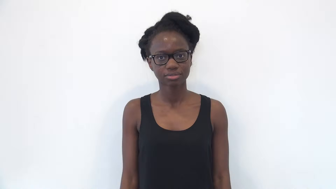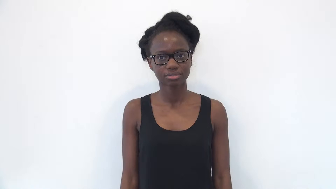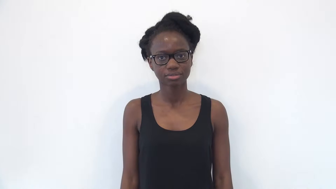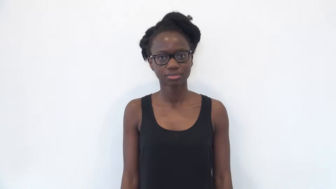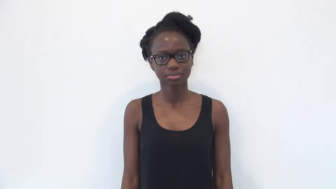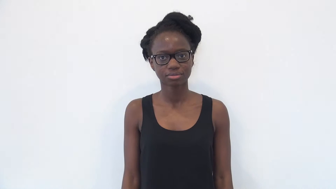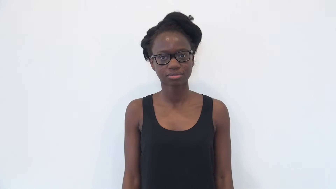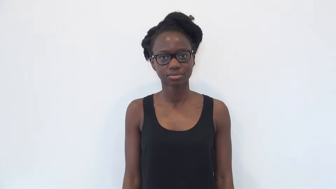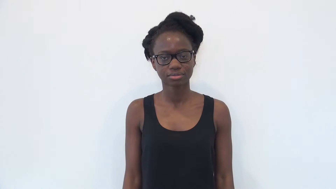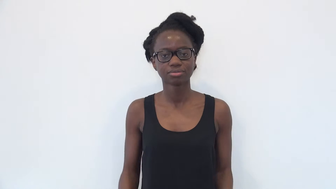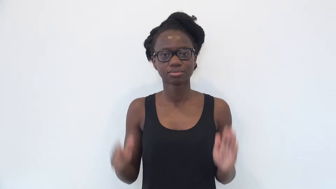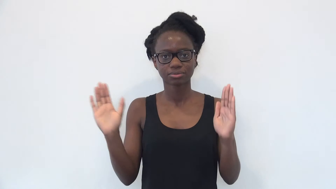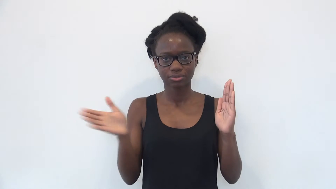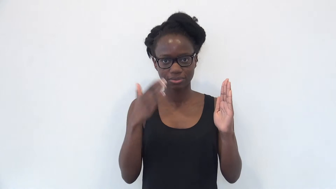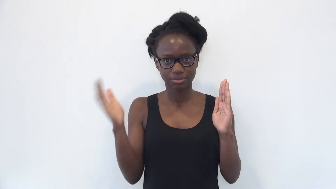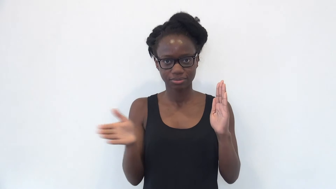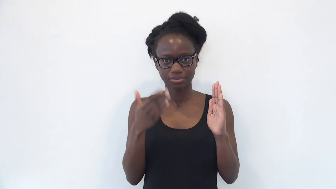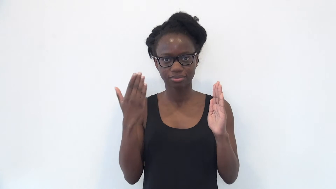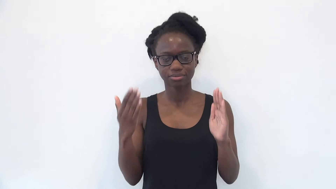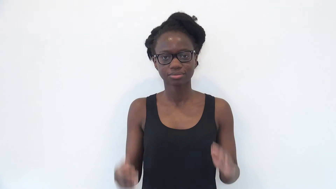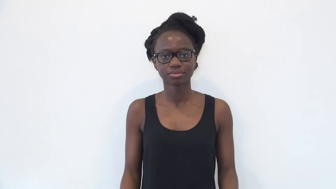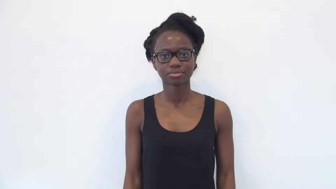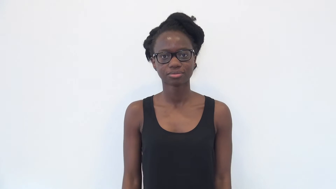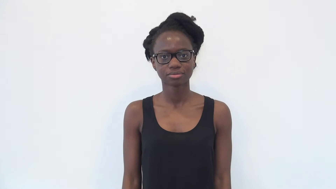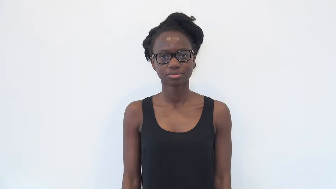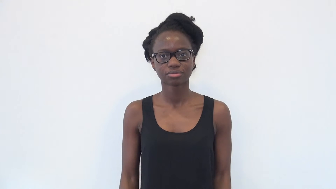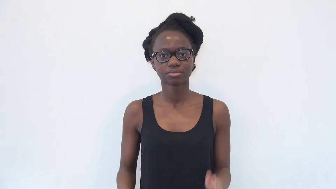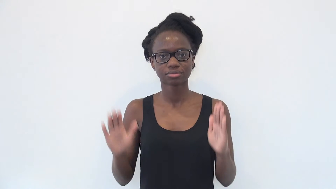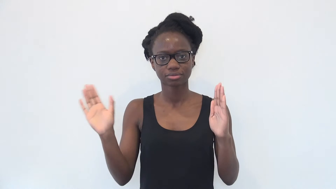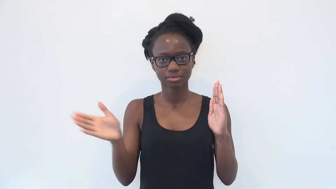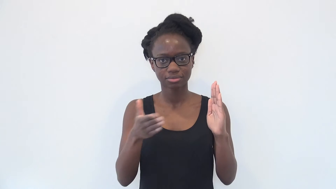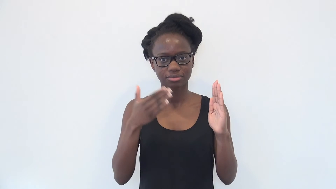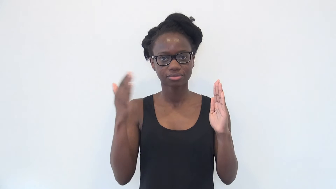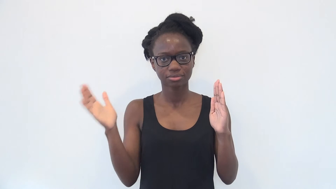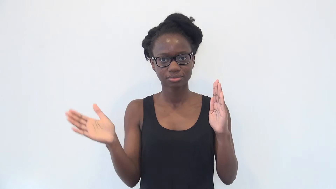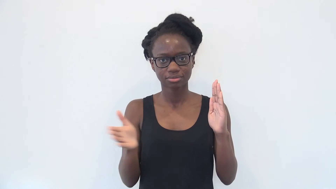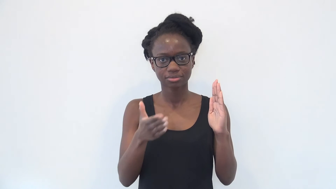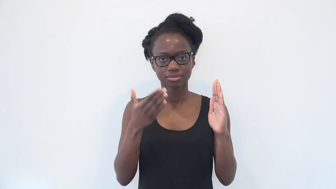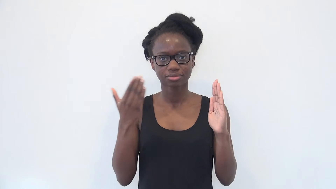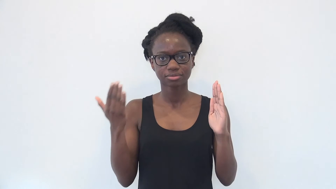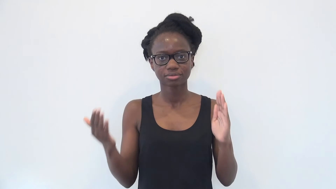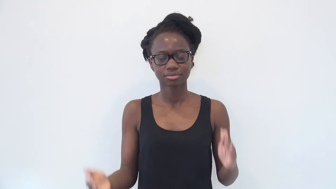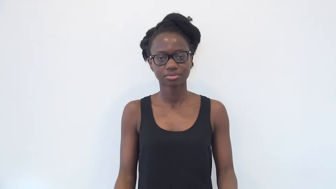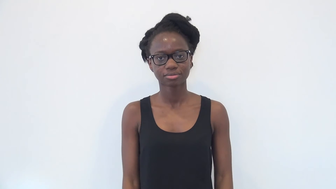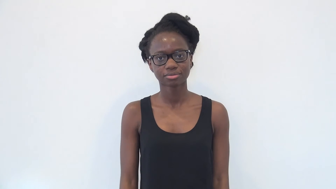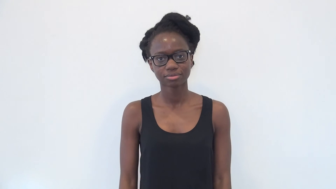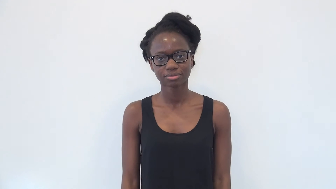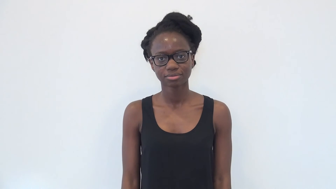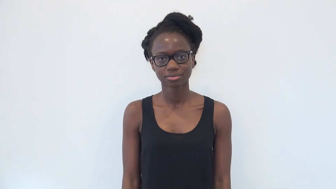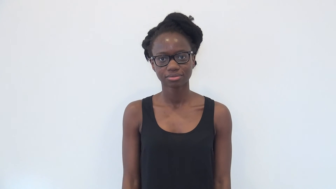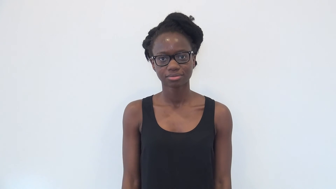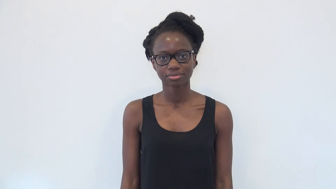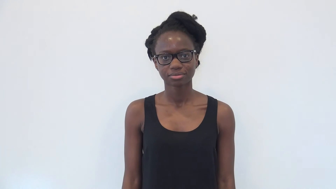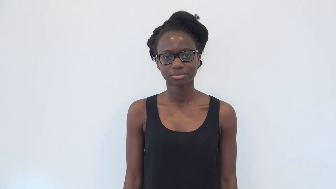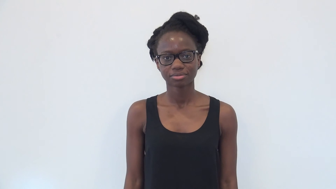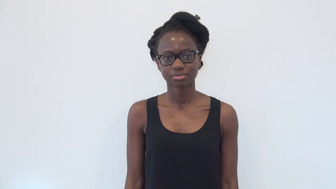Biblio connection